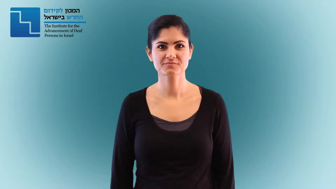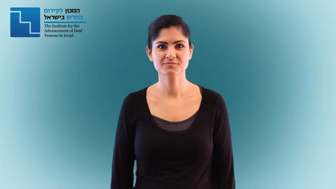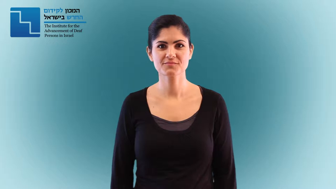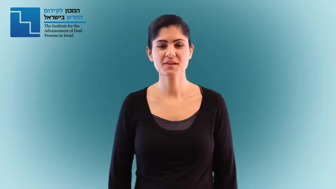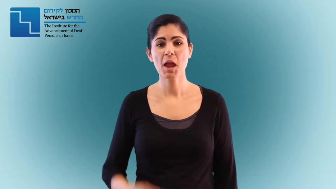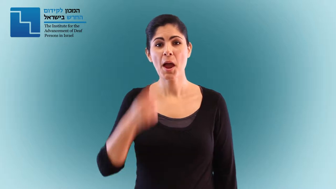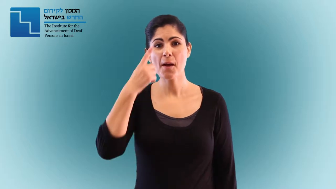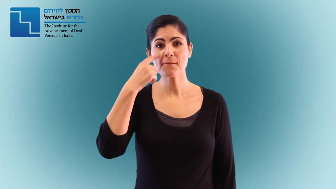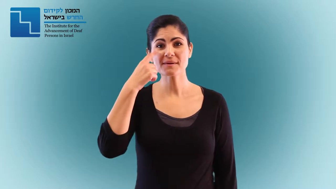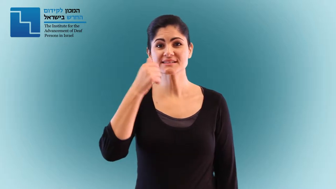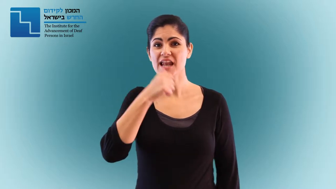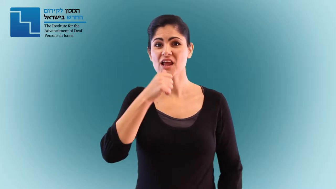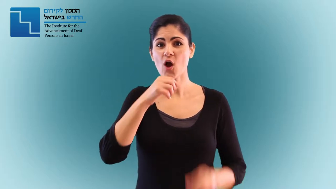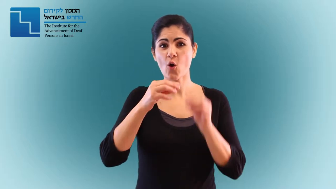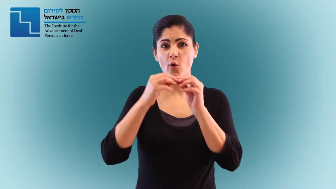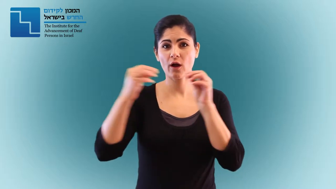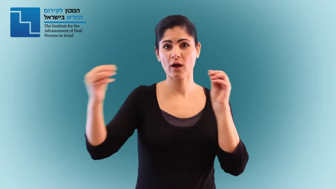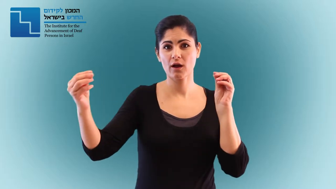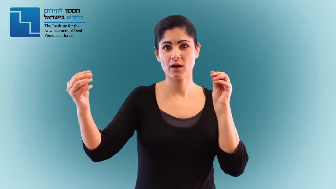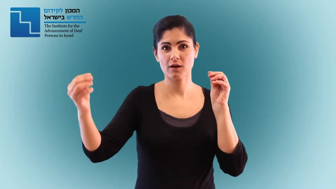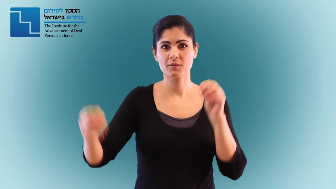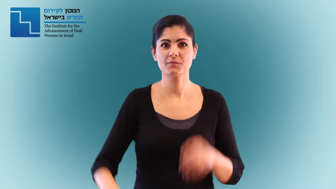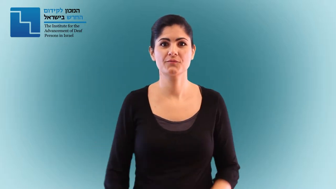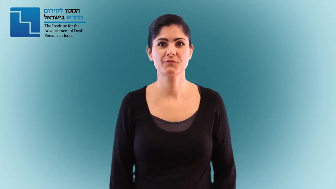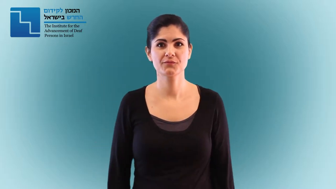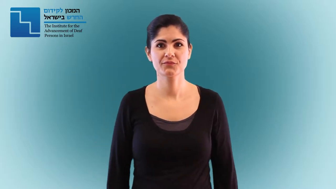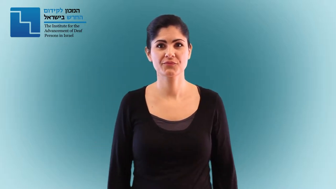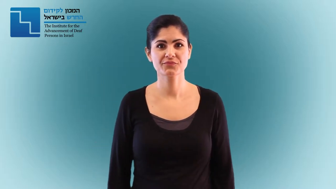בצל ירוק